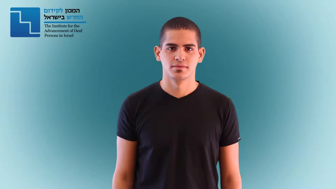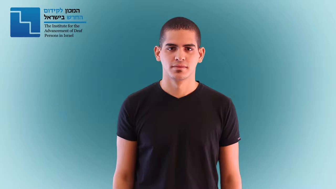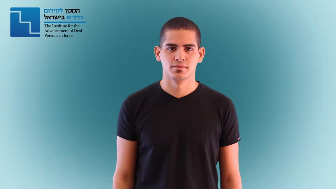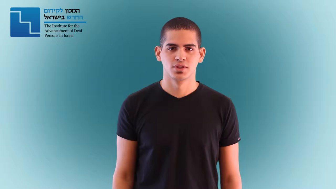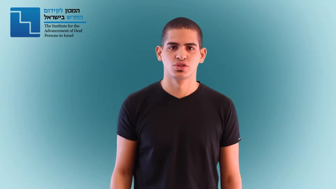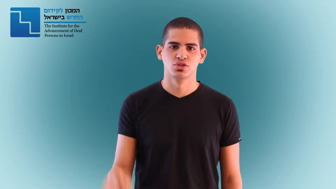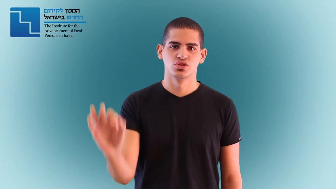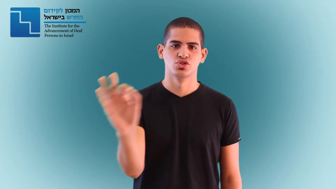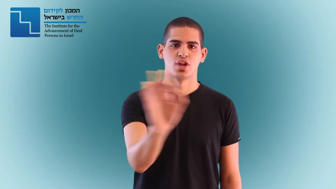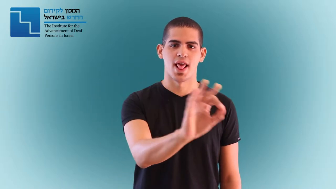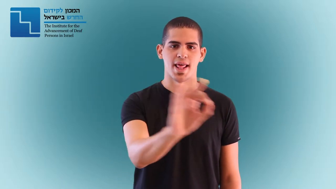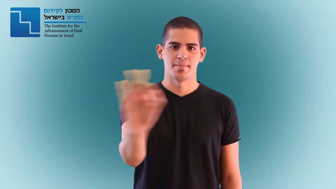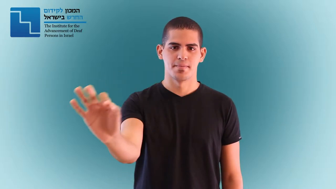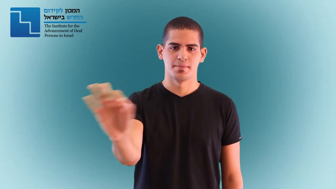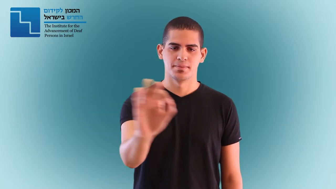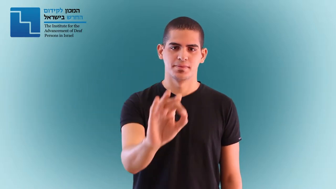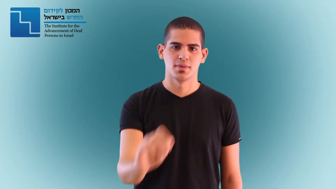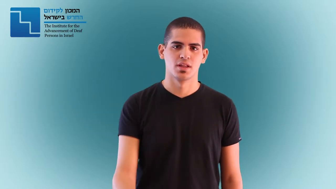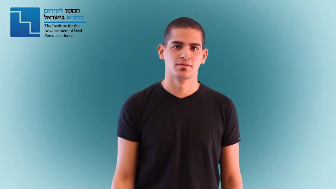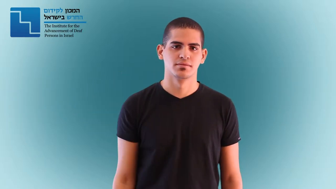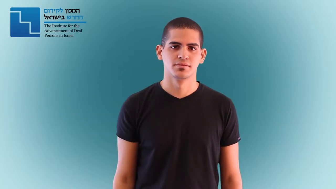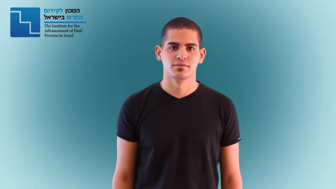שלכם